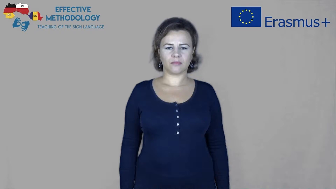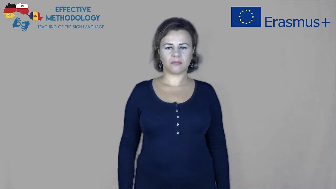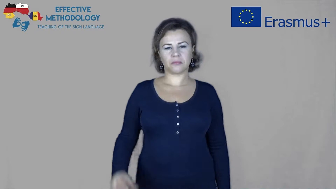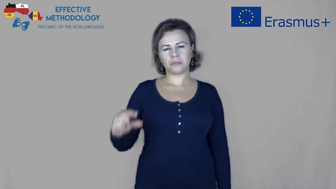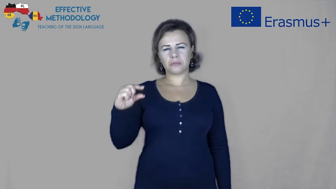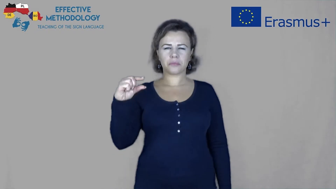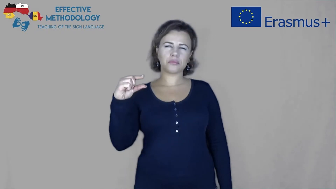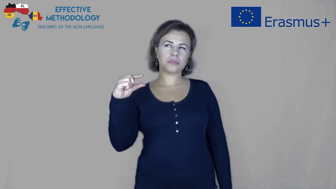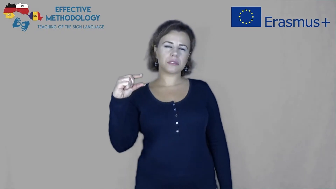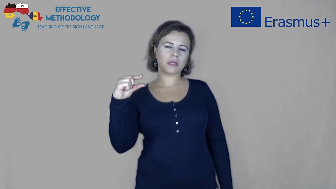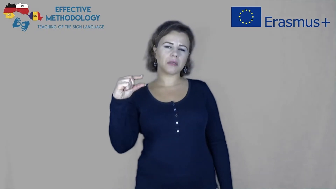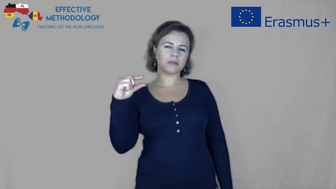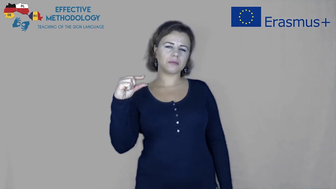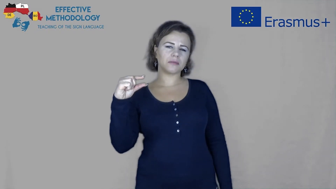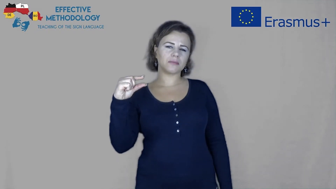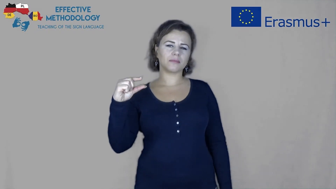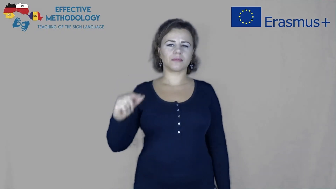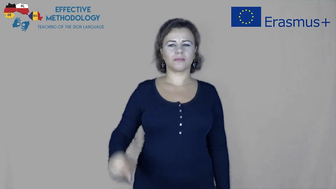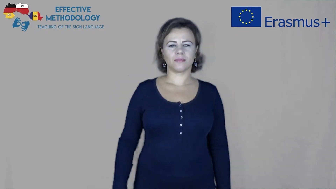Putin